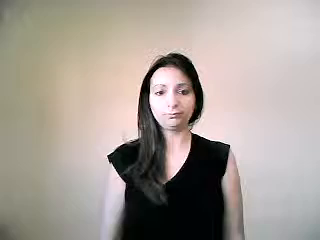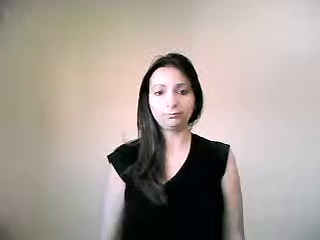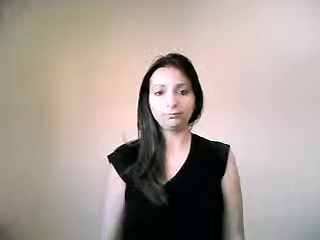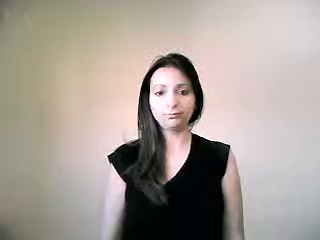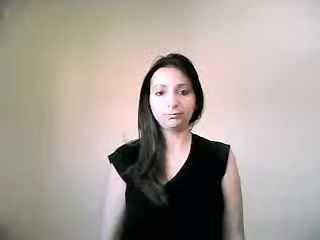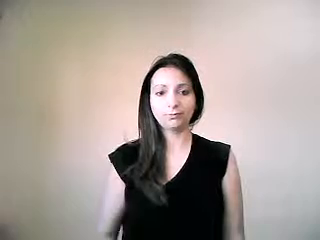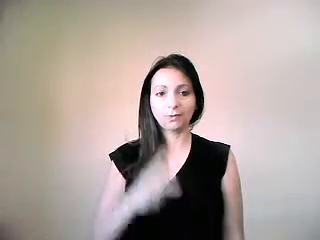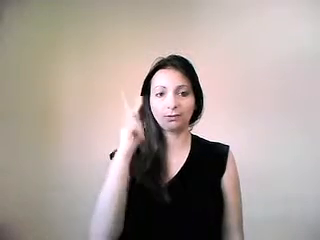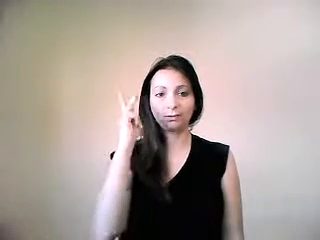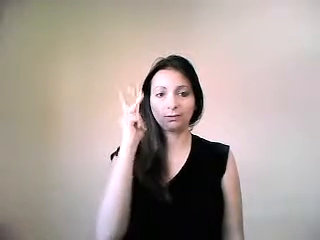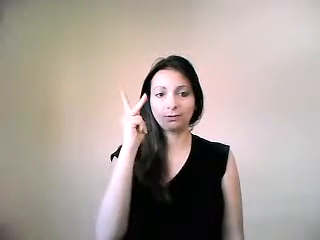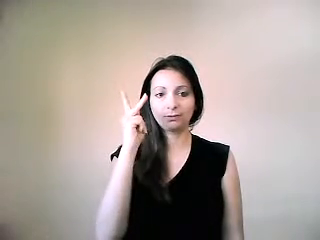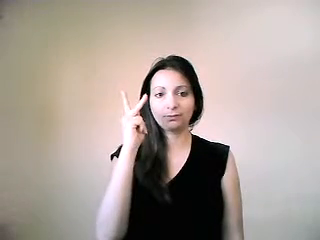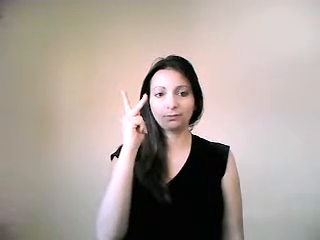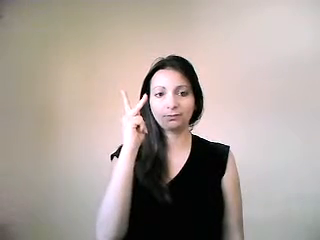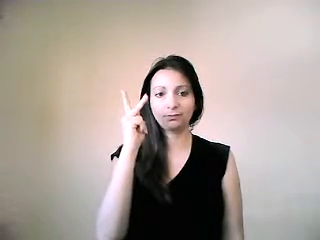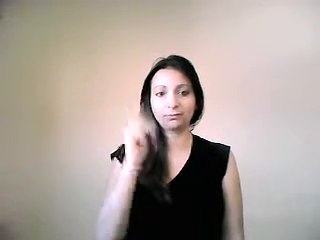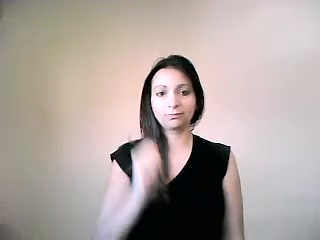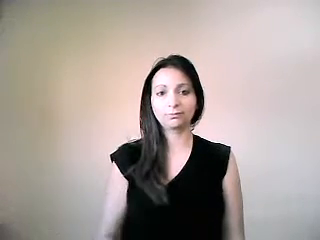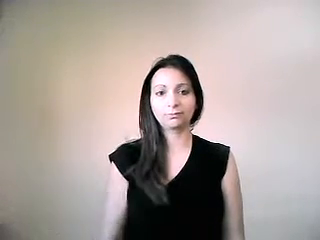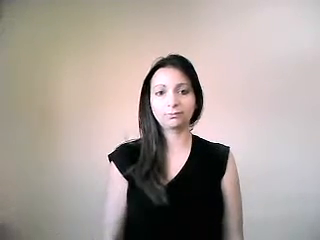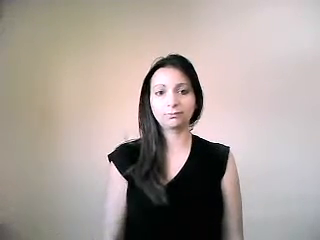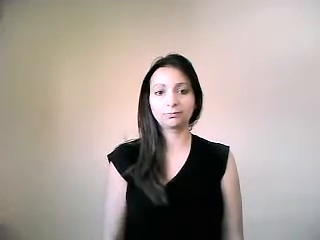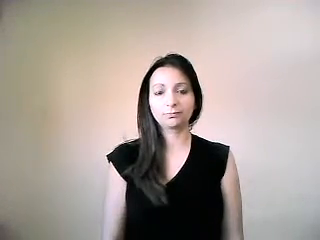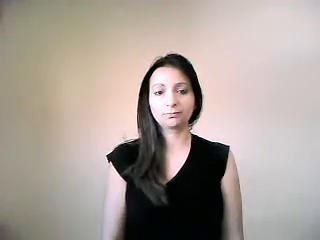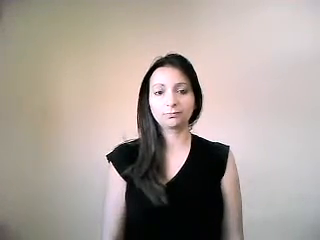K